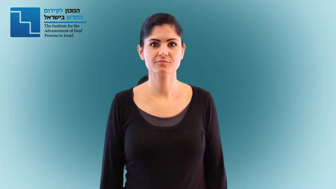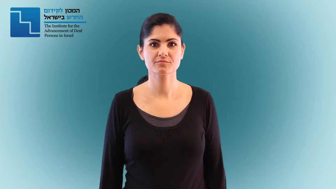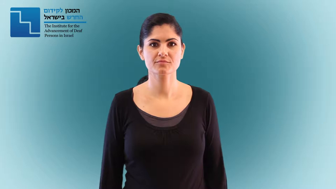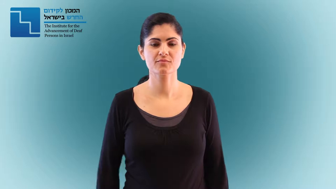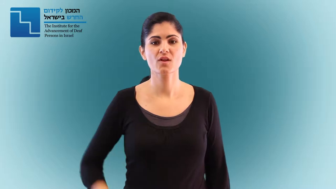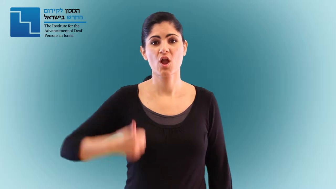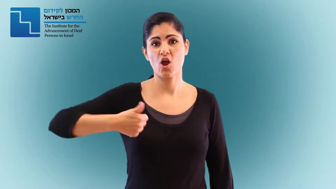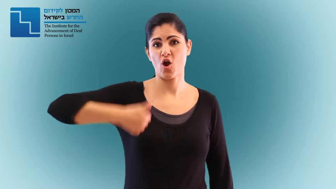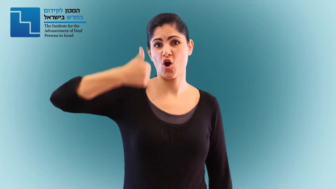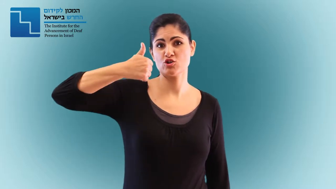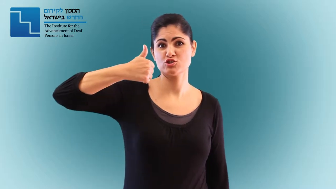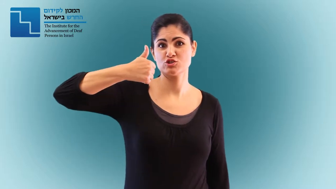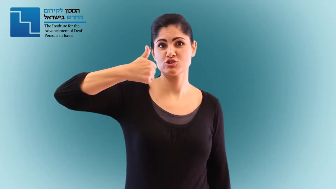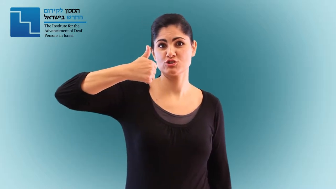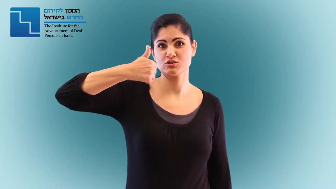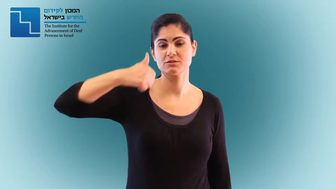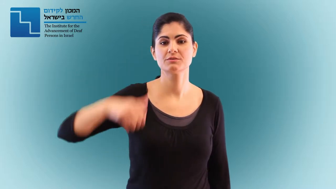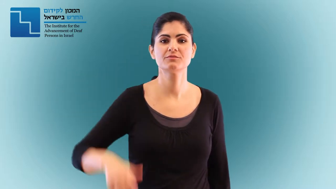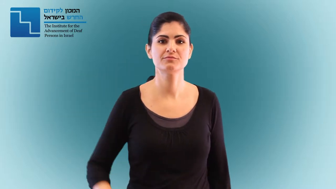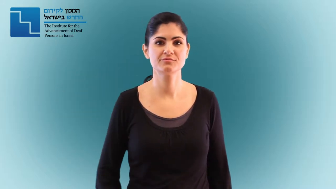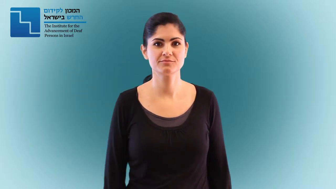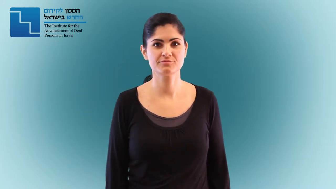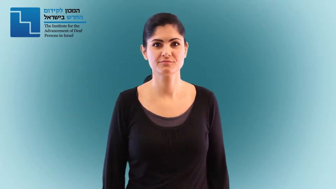ראש (מנהל)